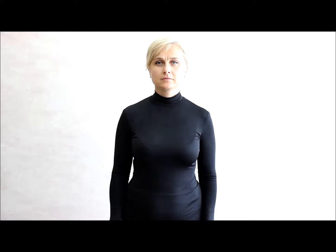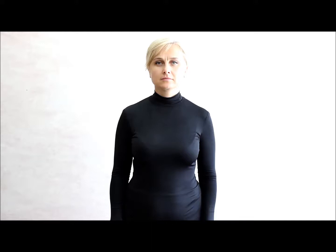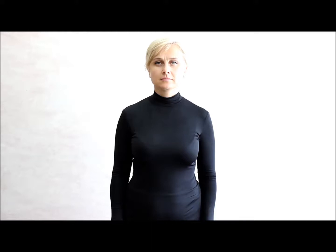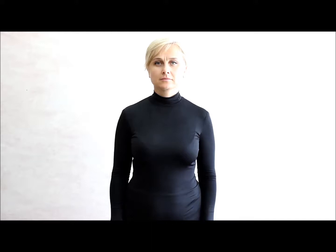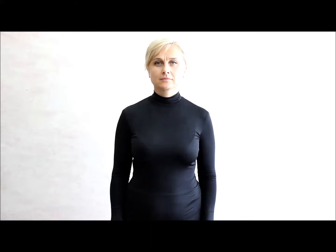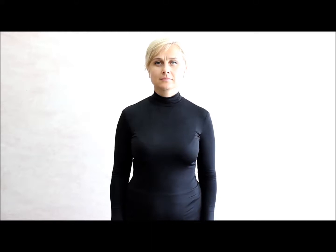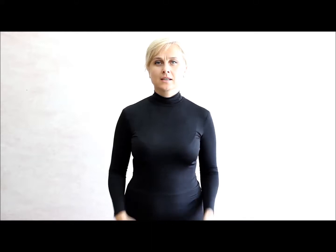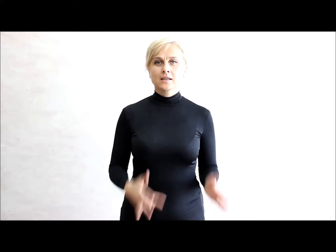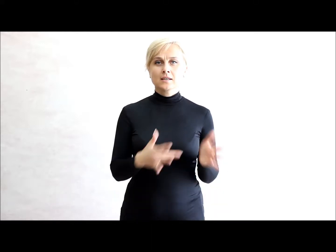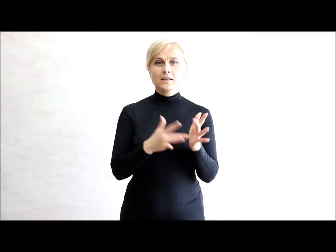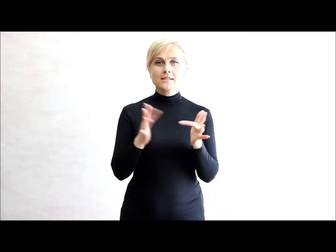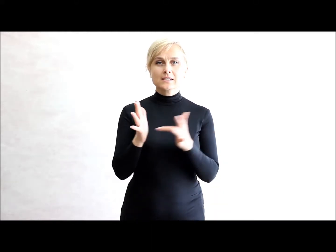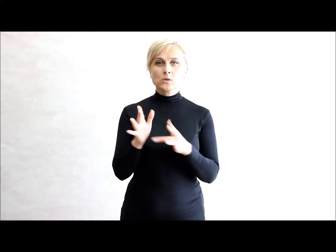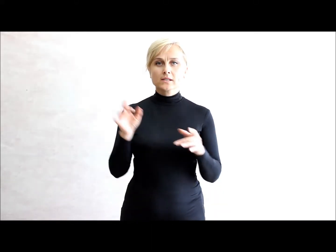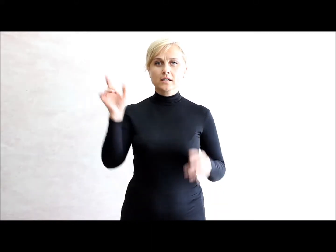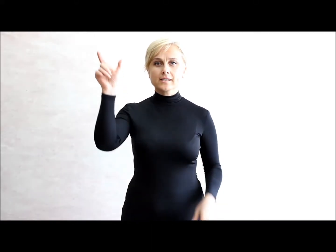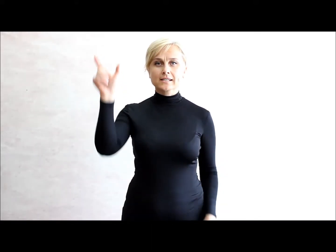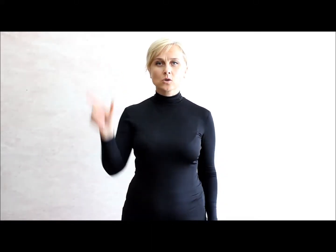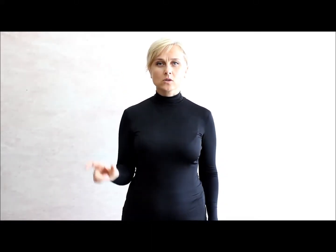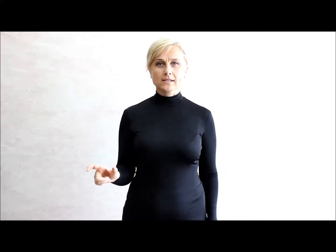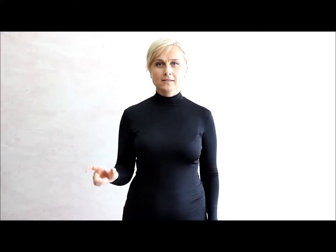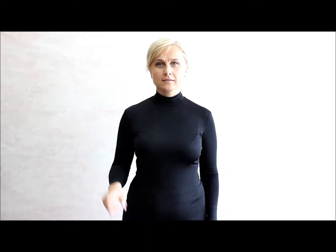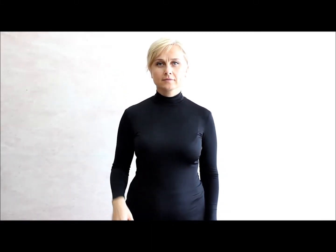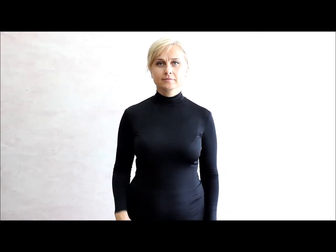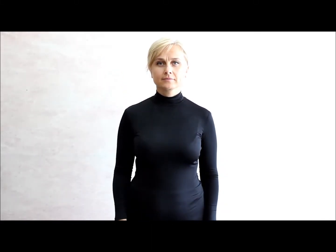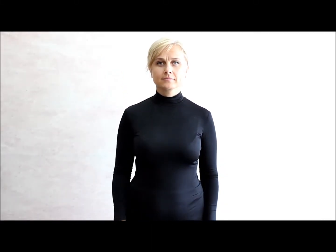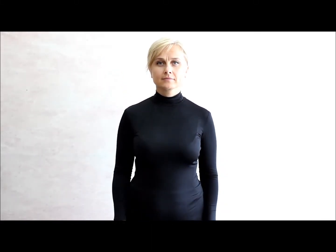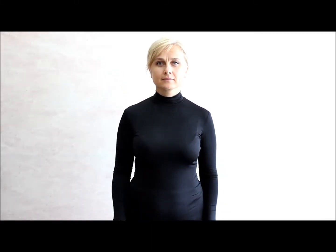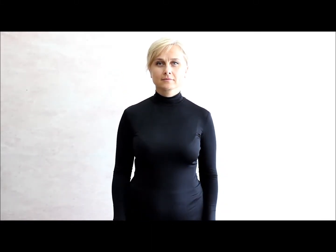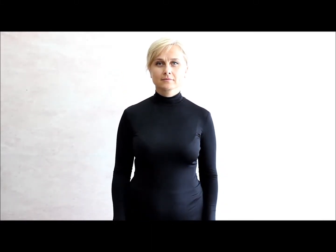Isus Hristos